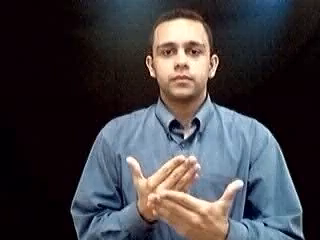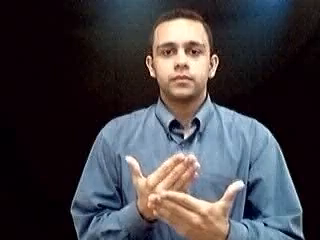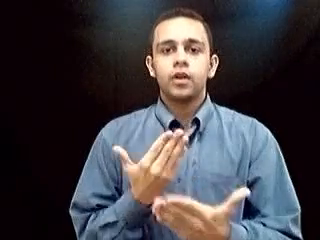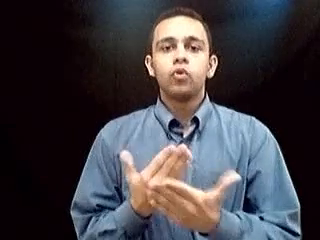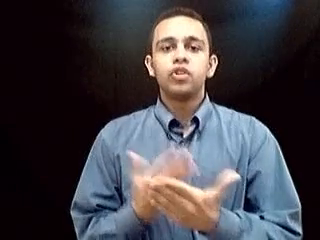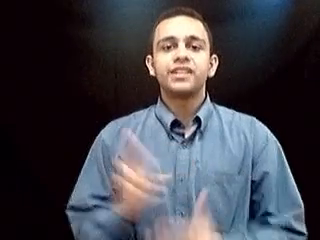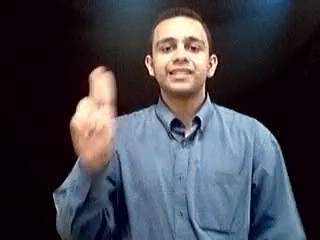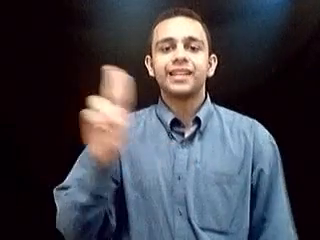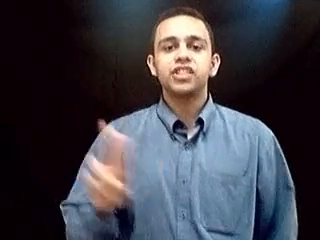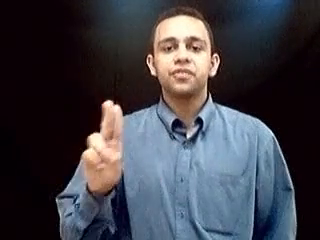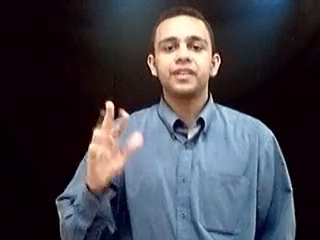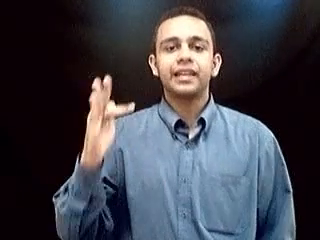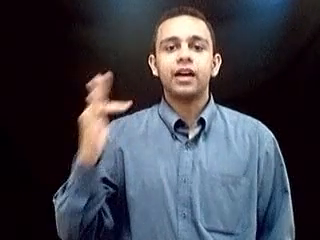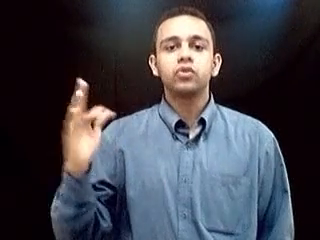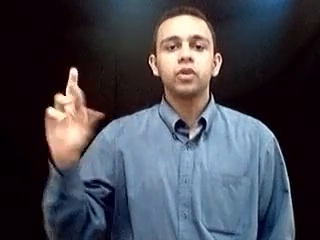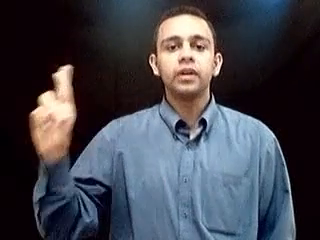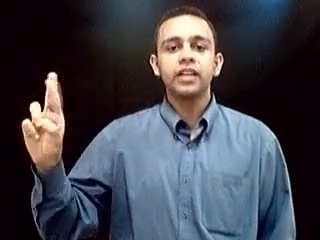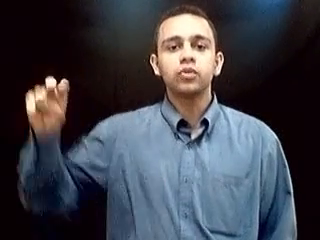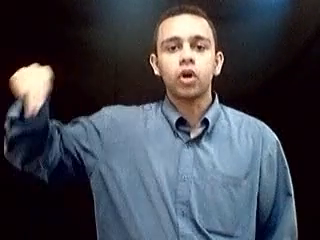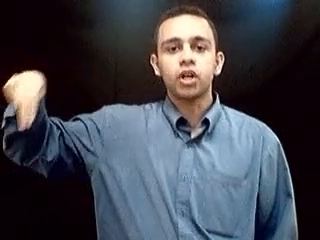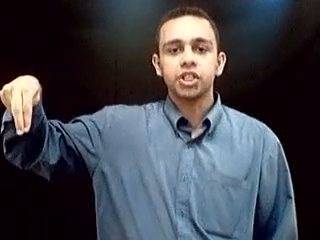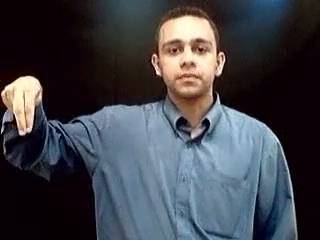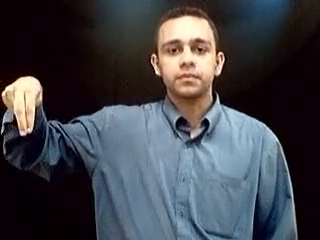UFRN